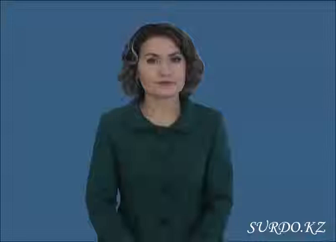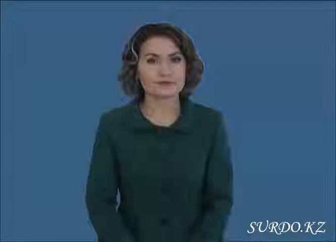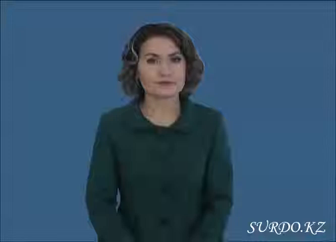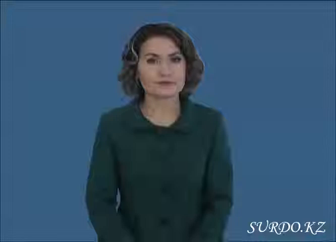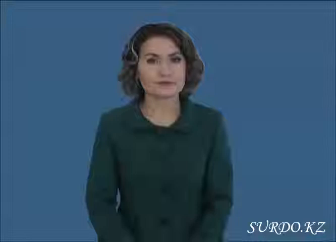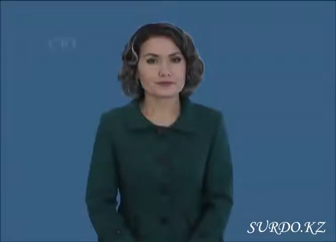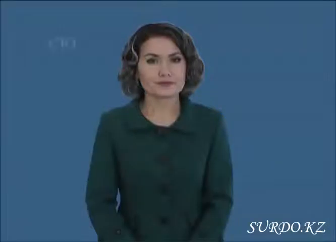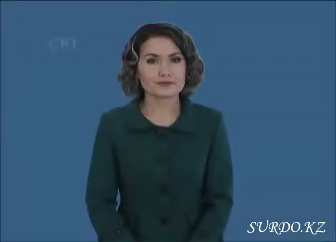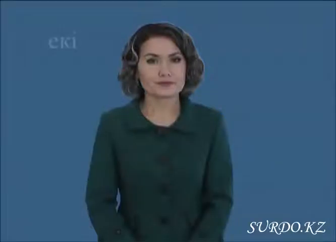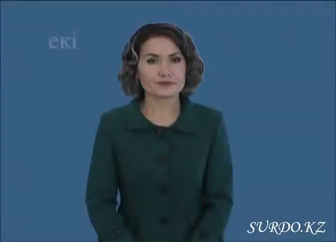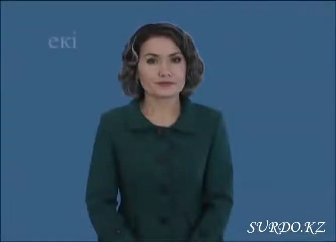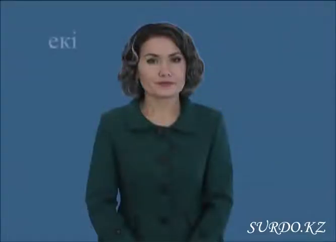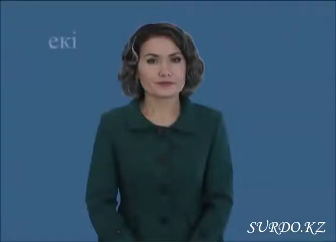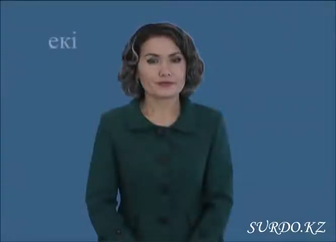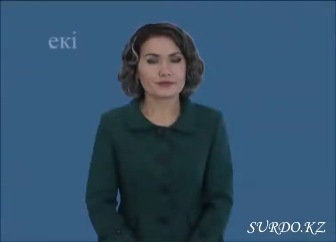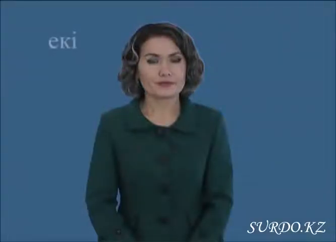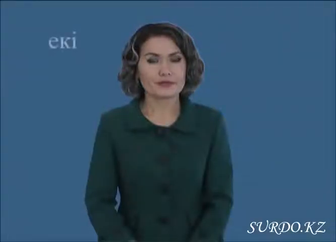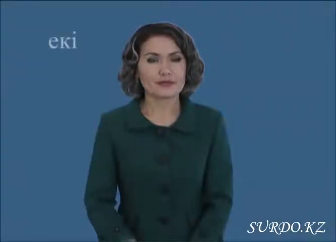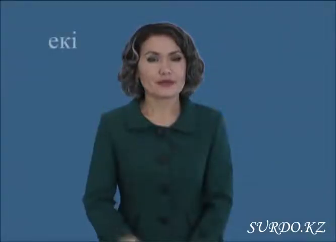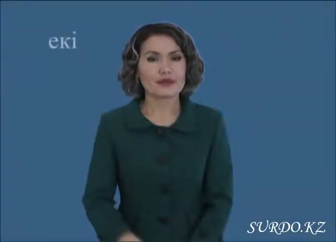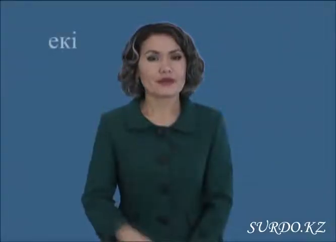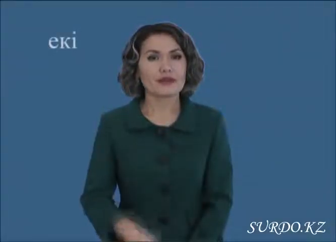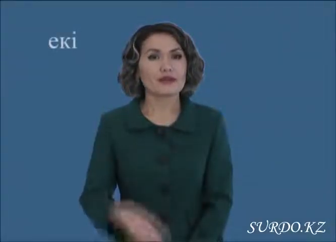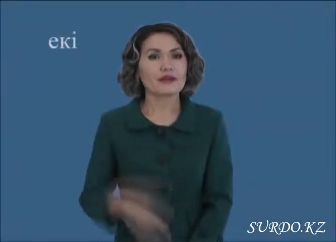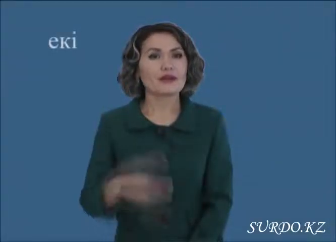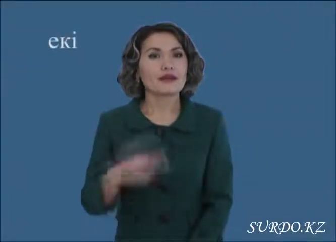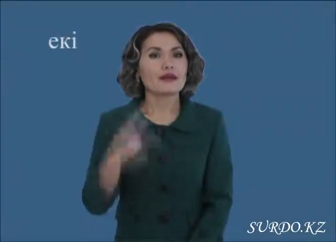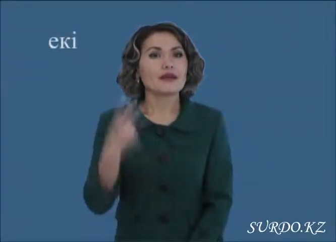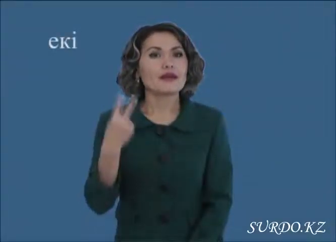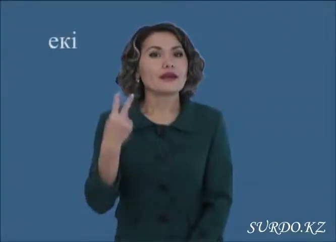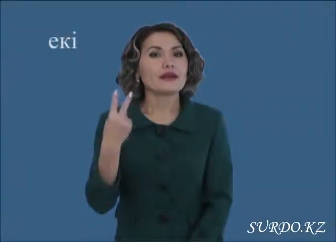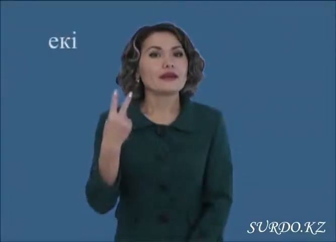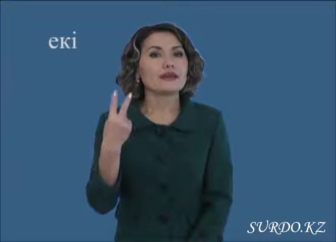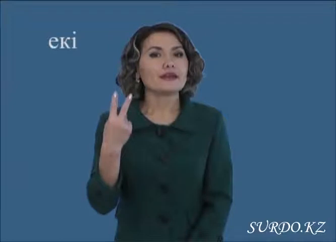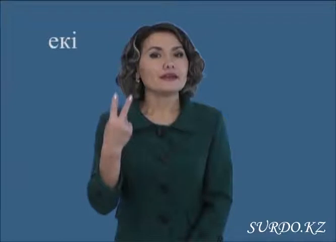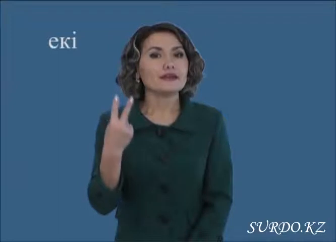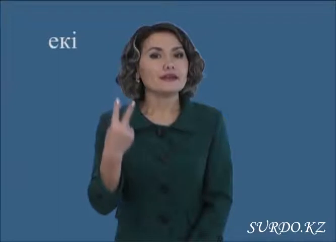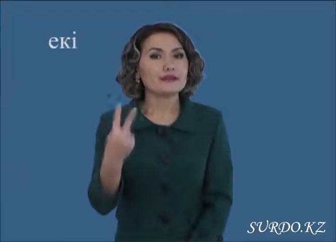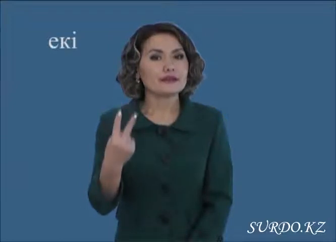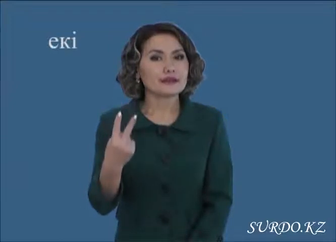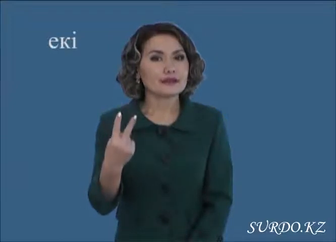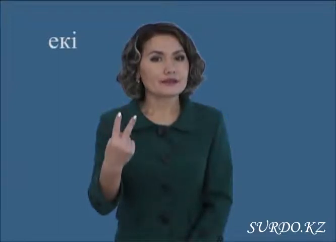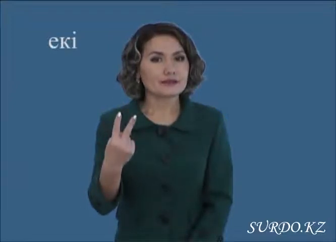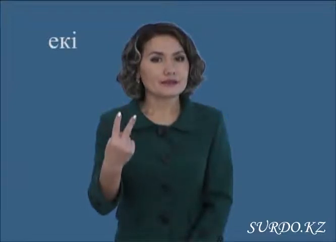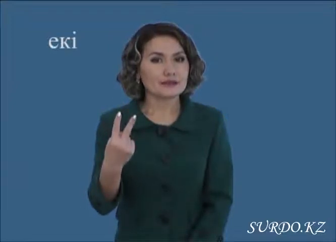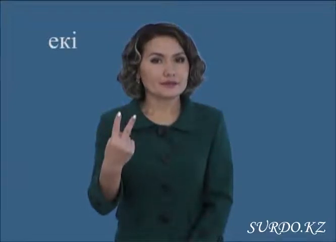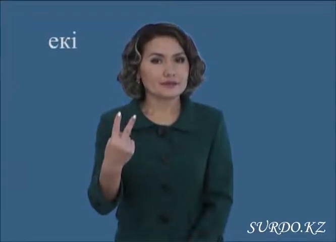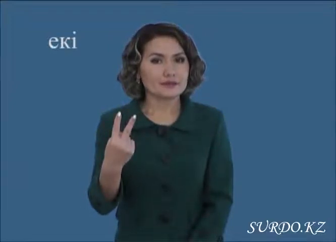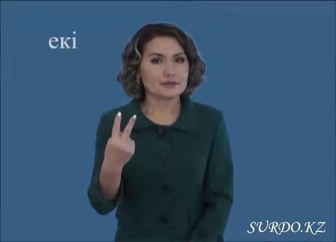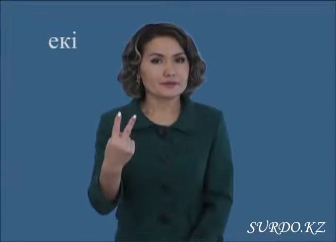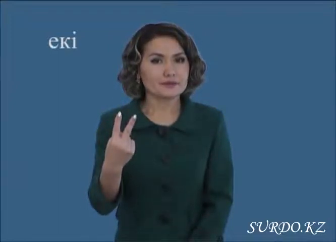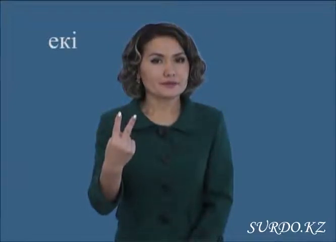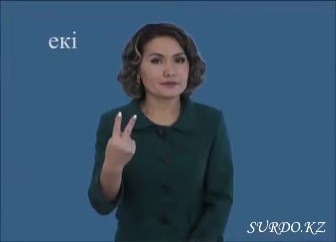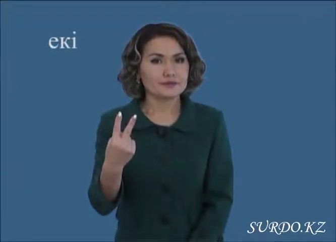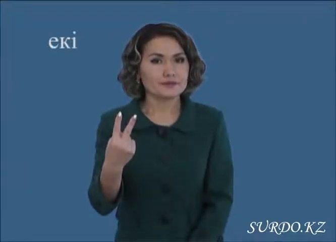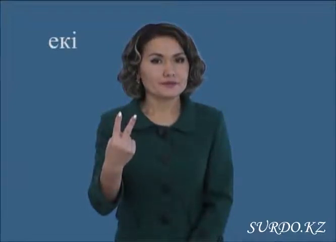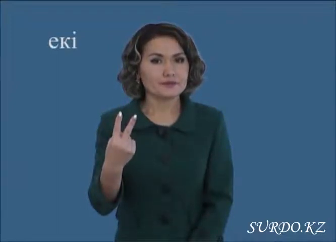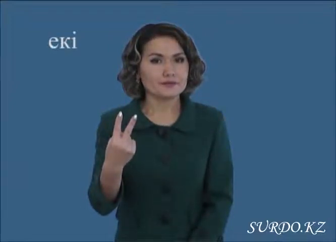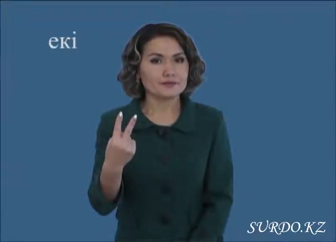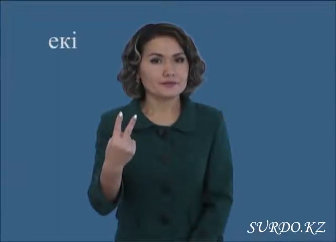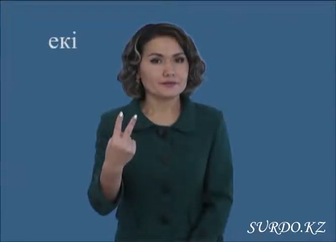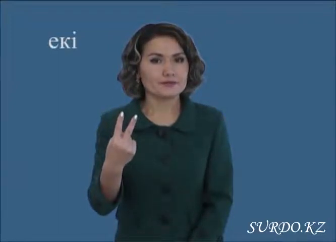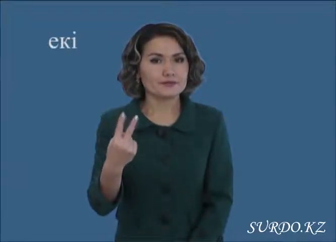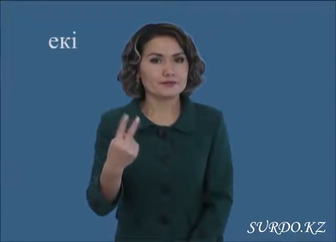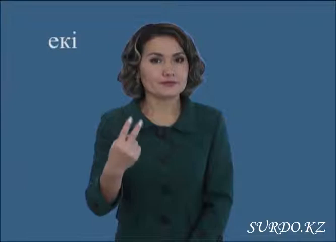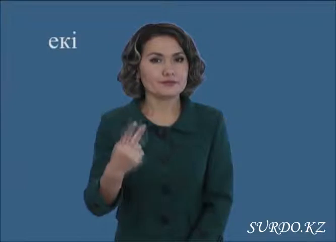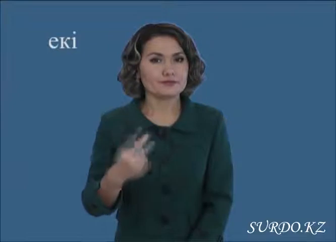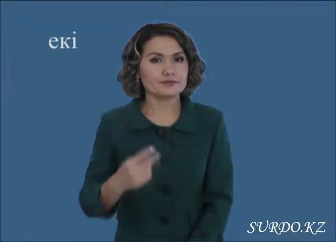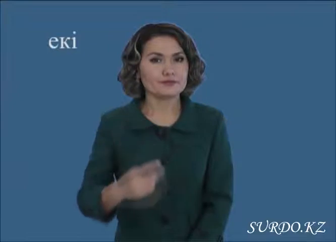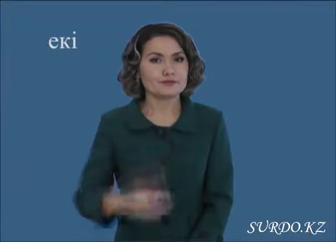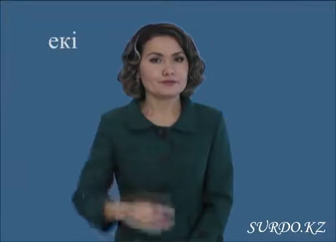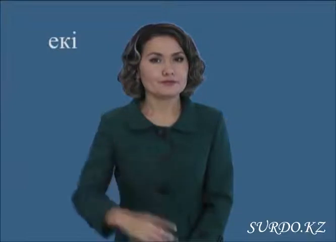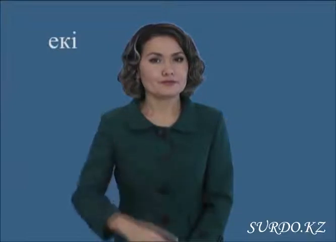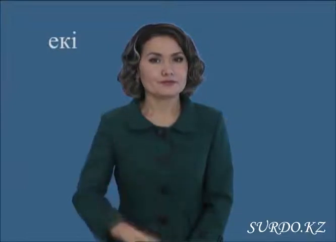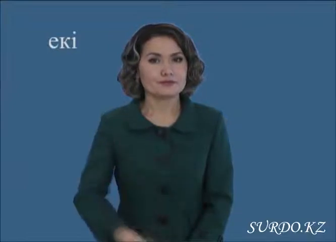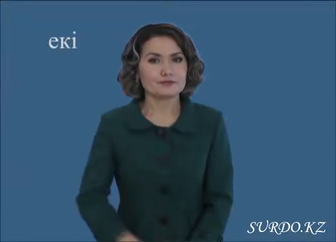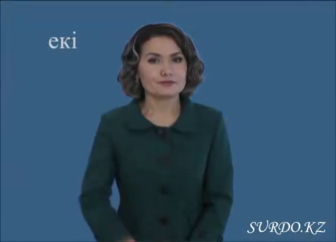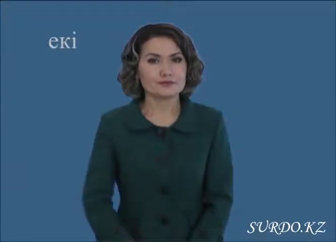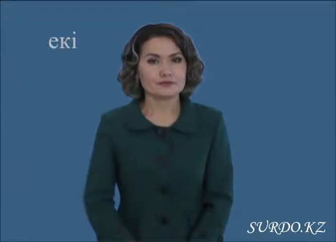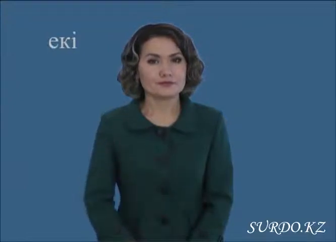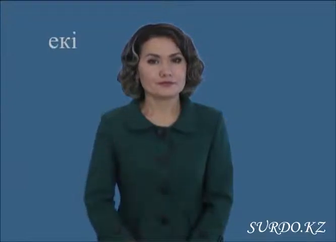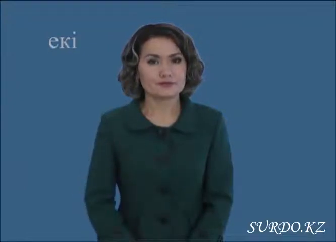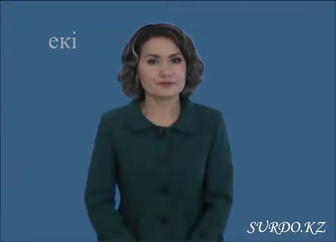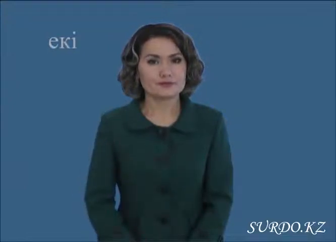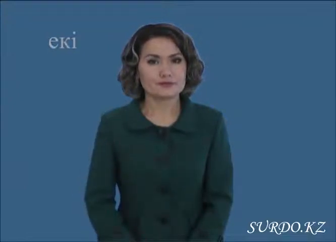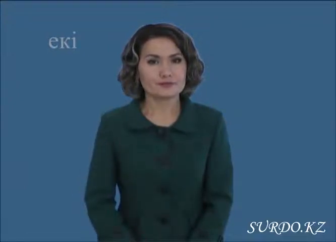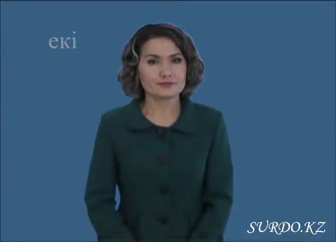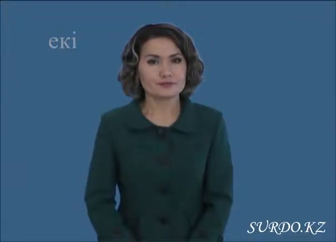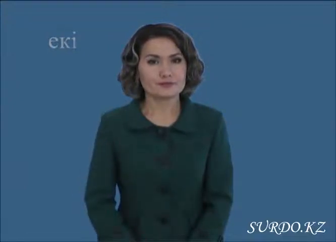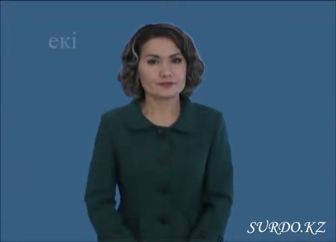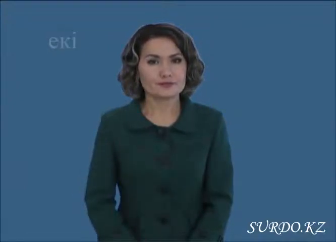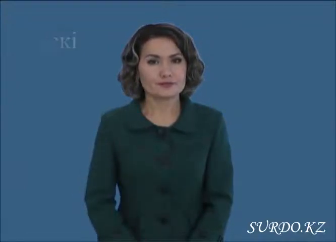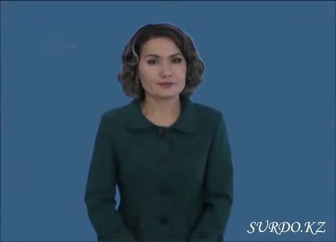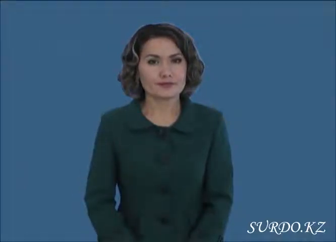Екі